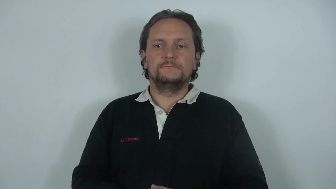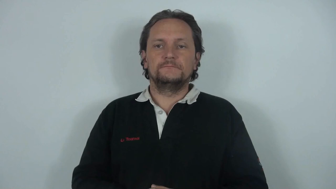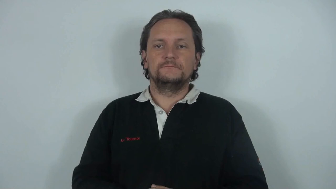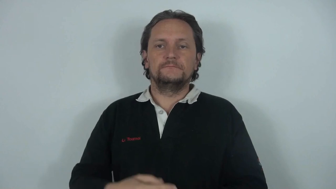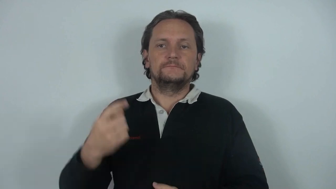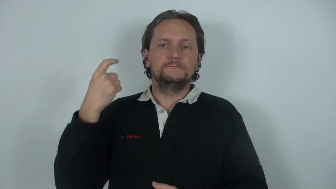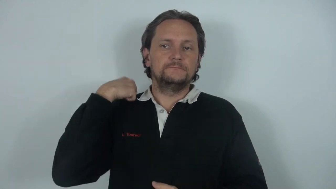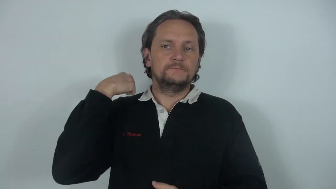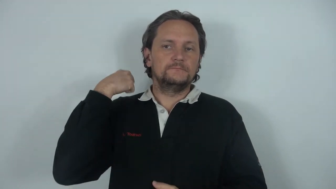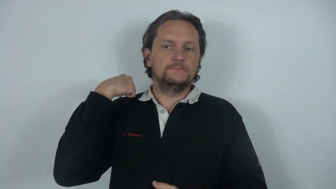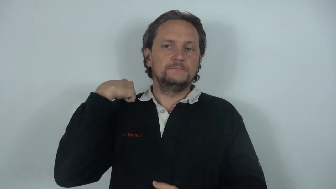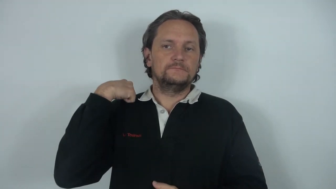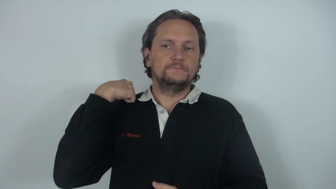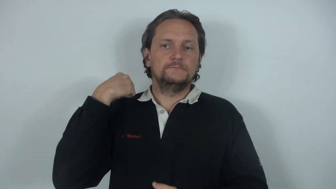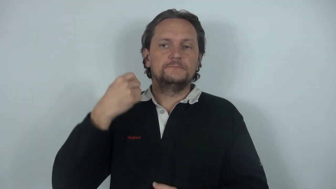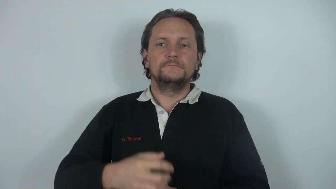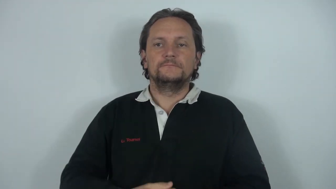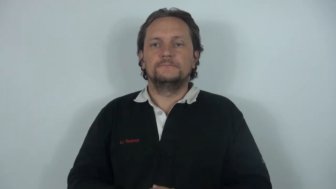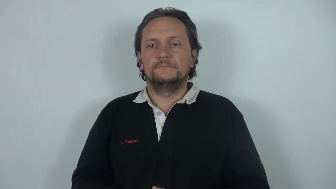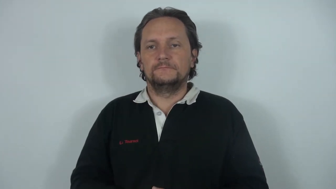Numéro